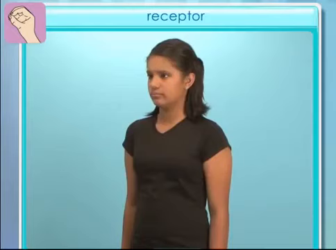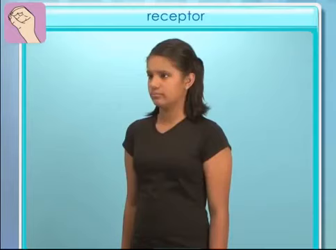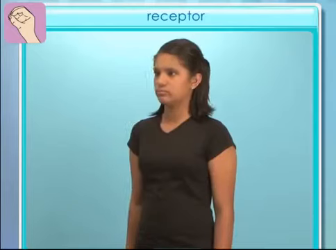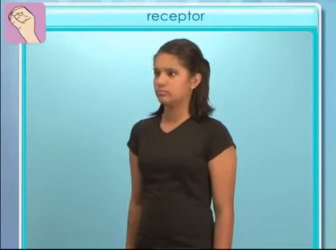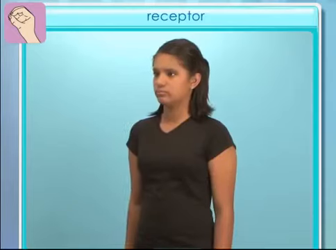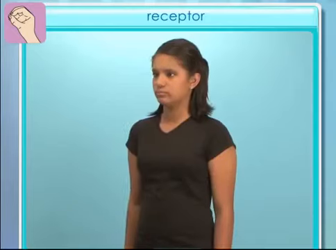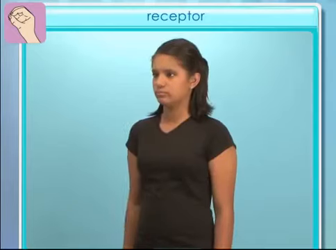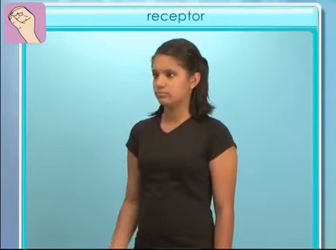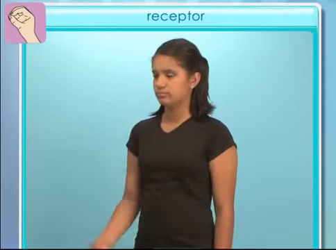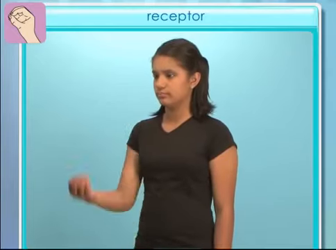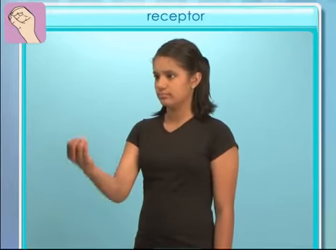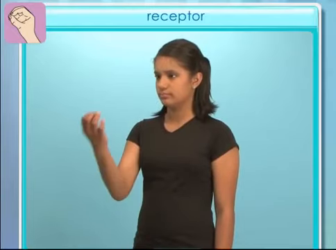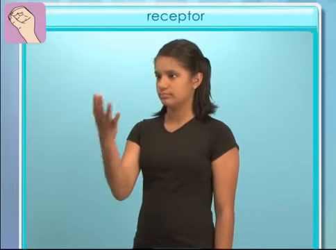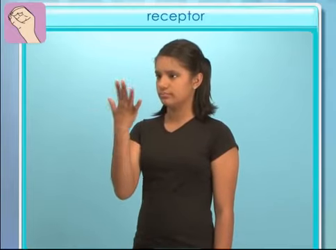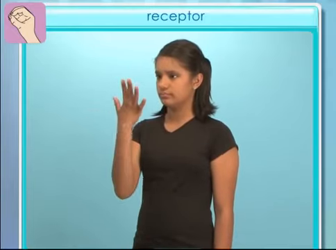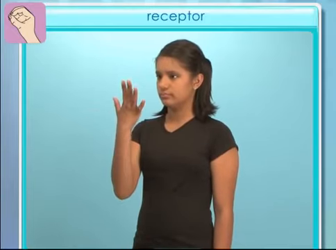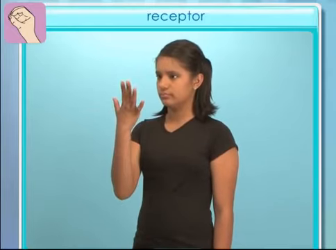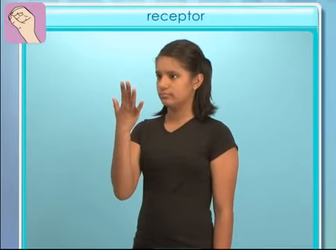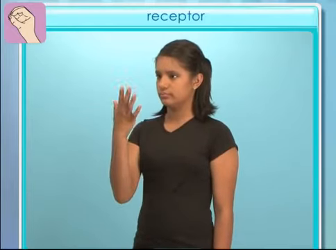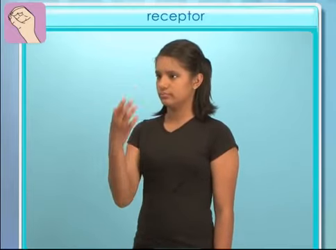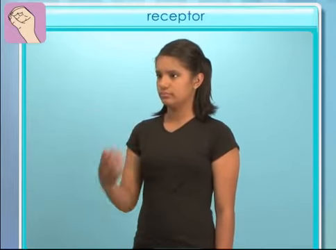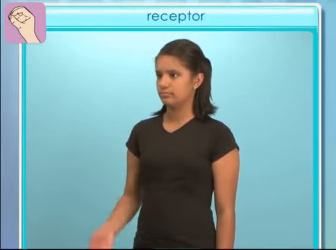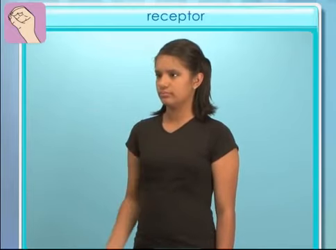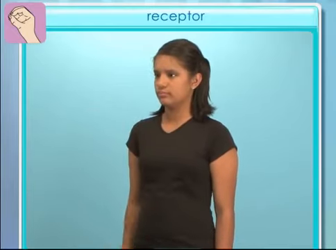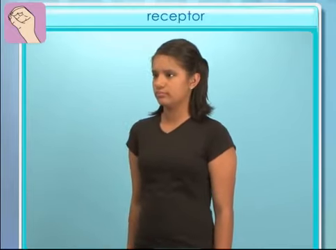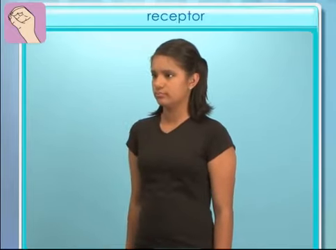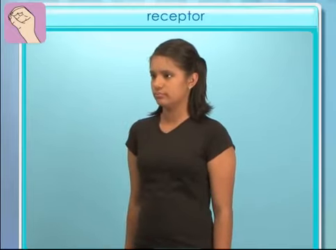RECEPTOR